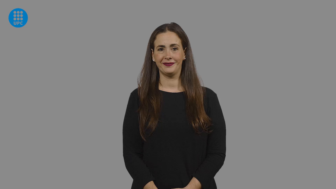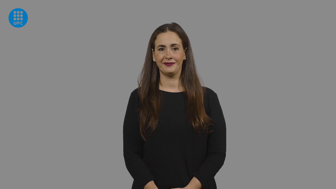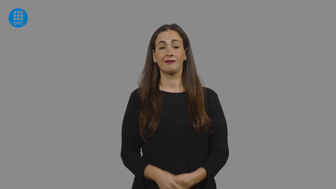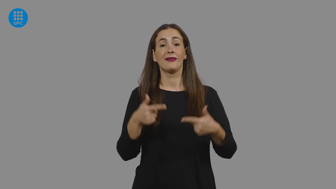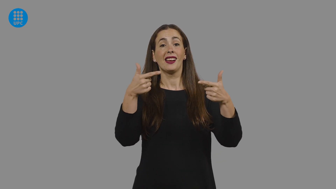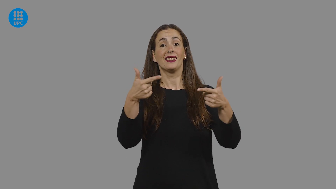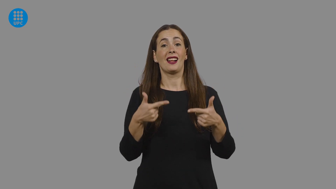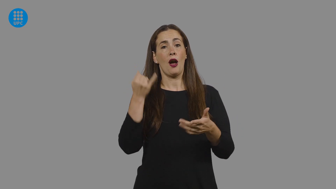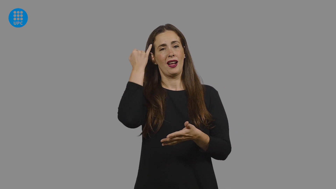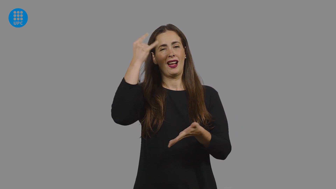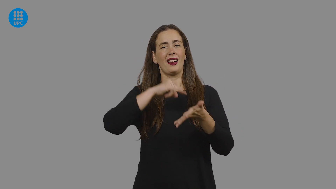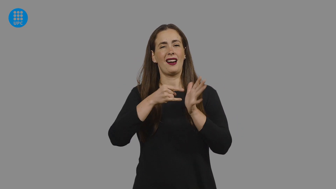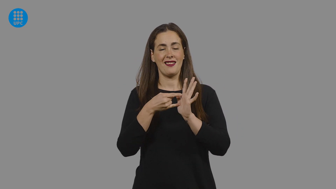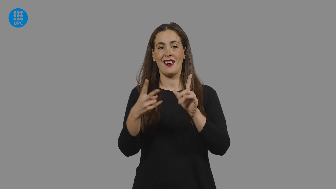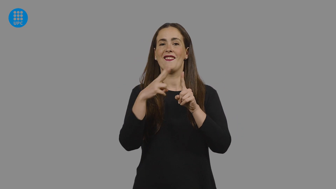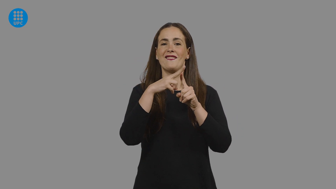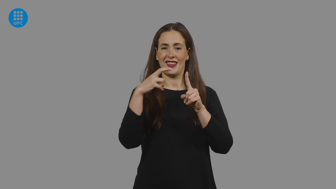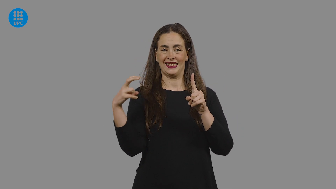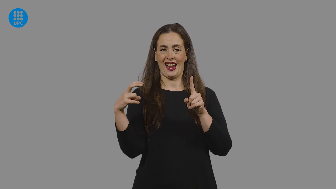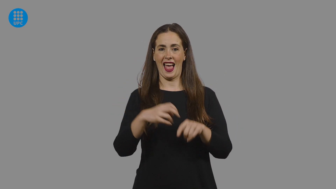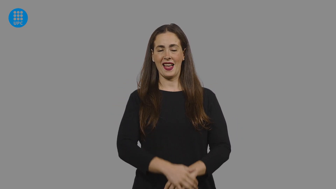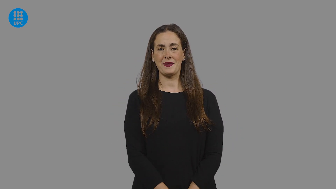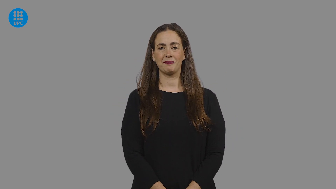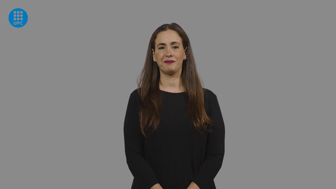Grau en Enginyeria Física